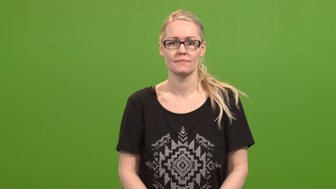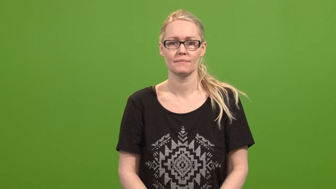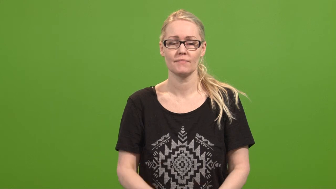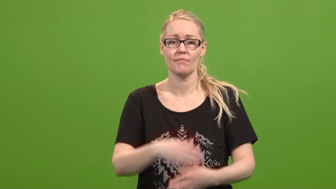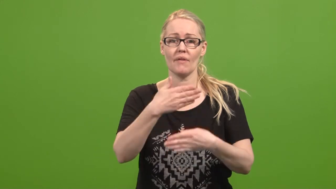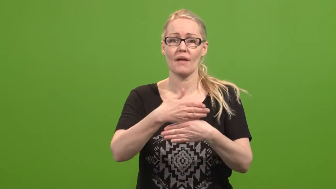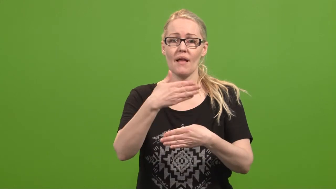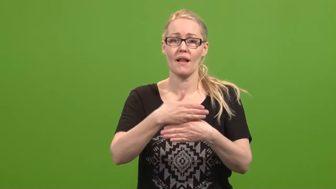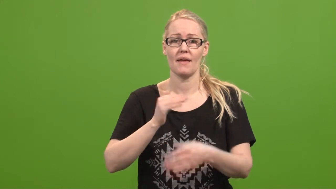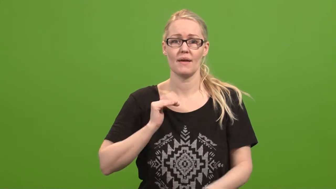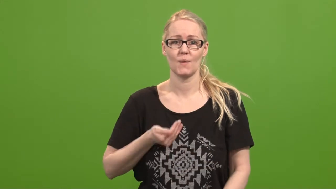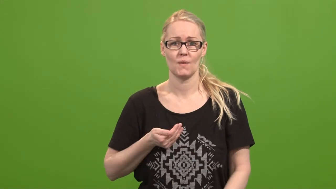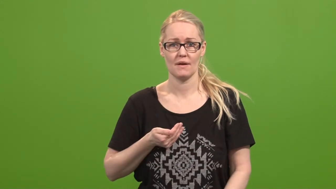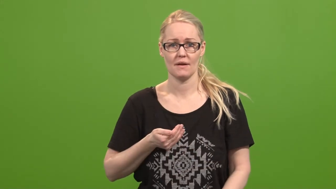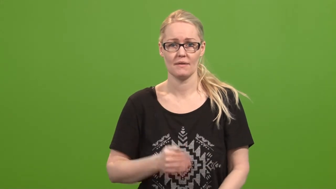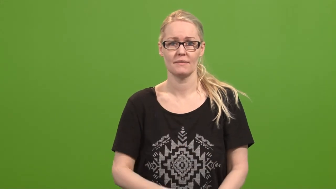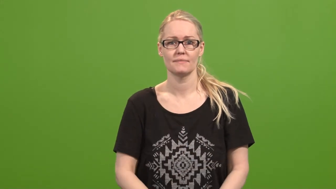Leikkona